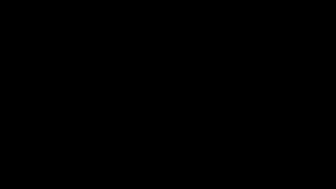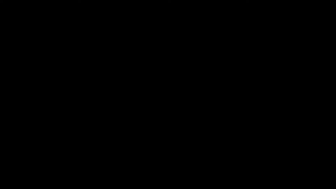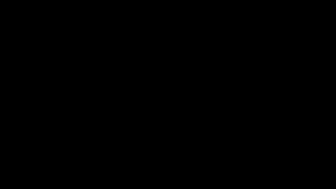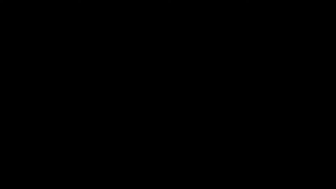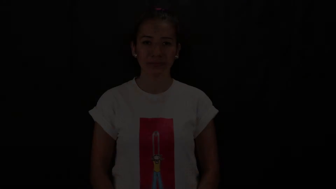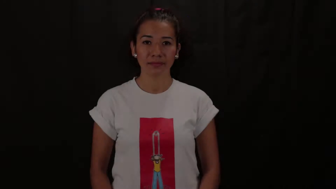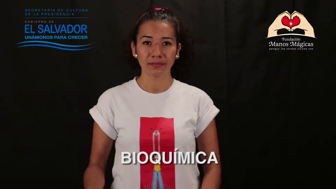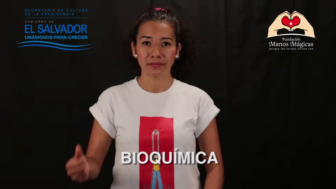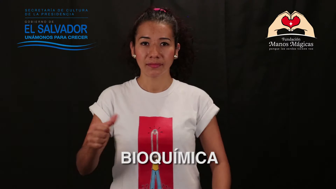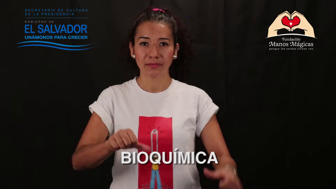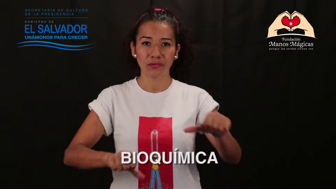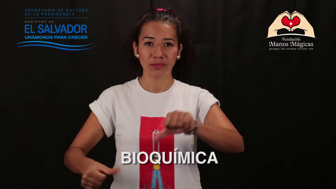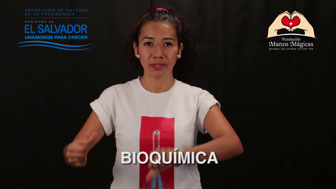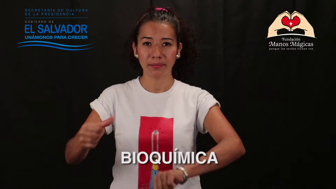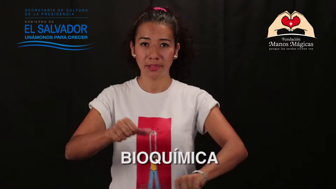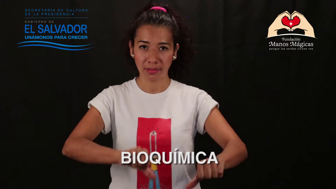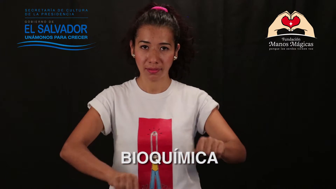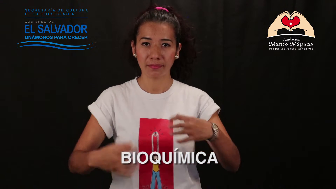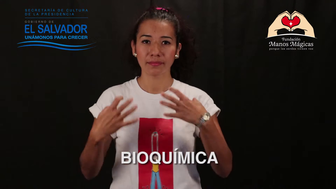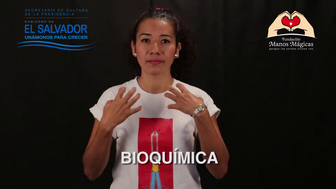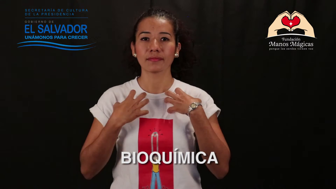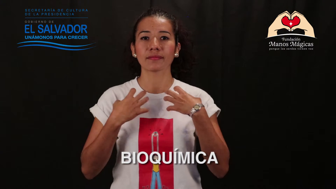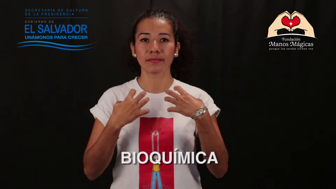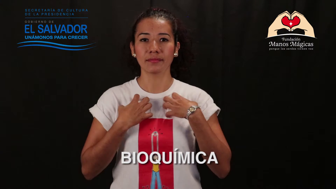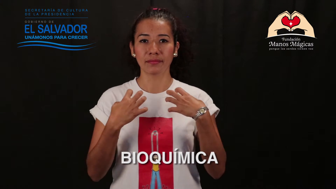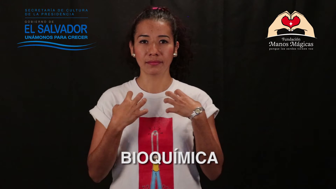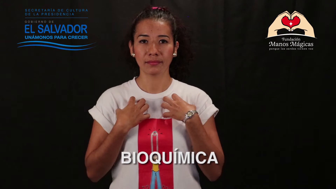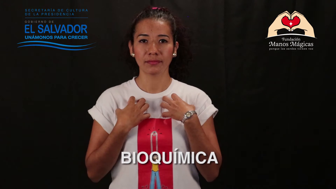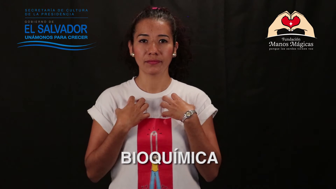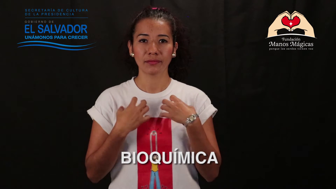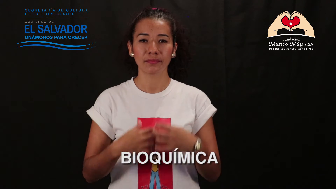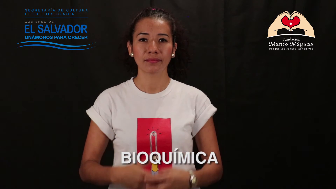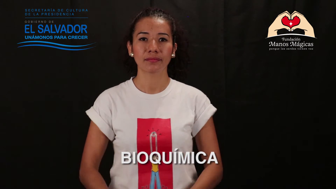BIOQUIMICA